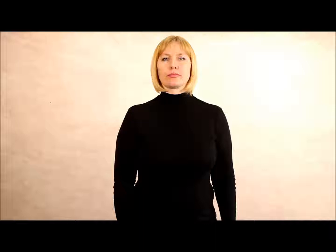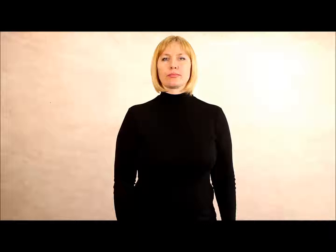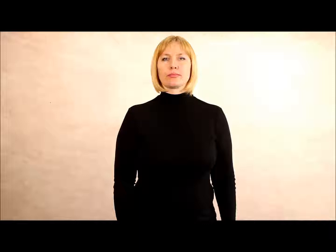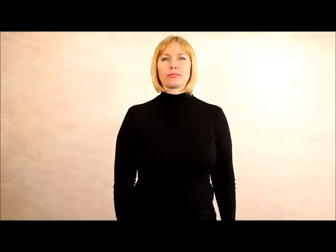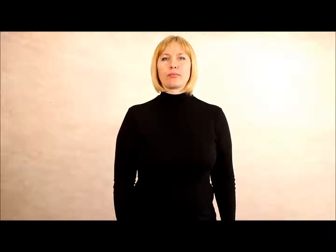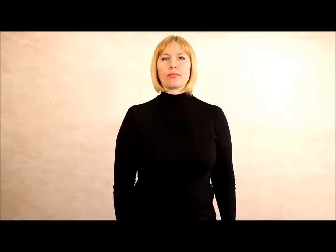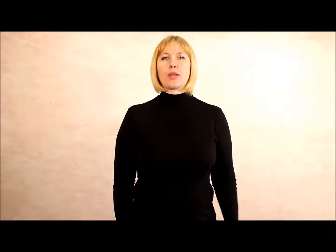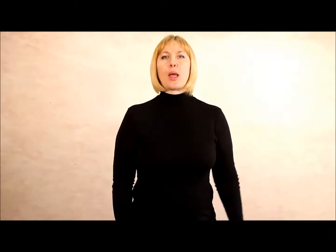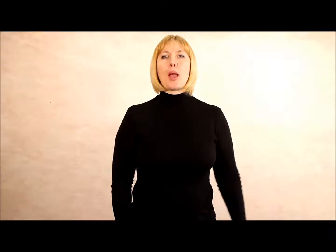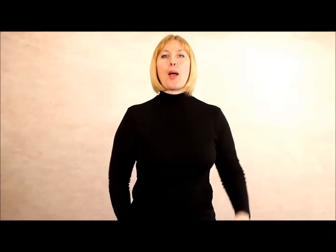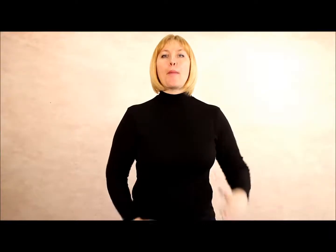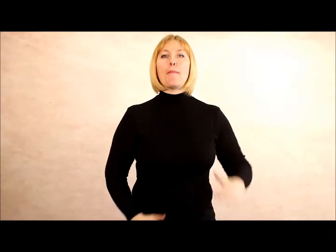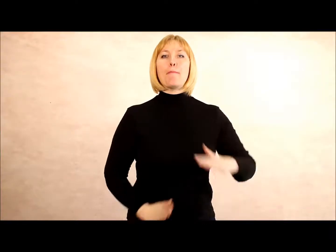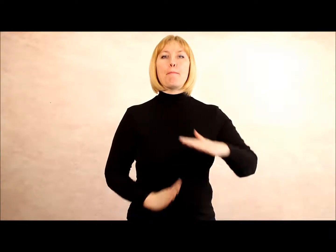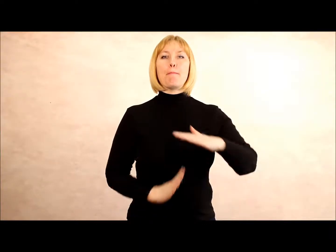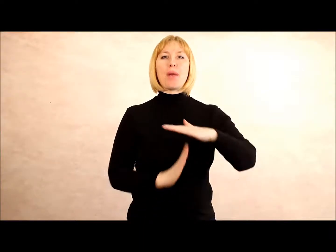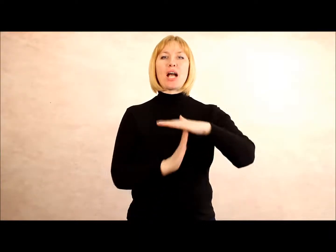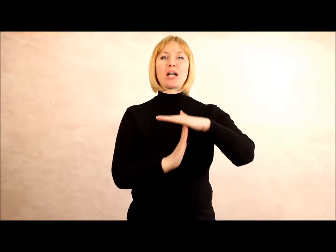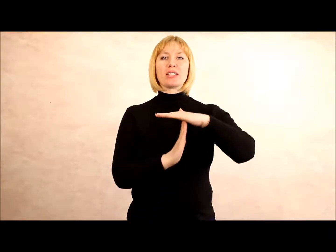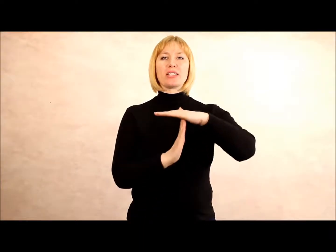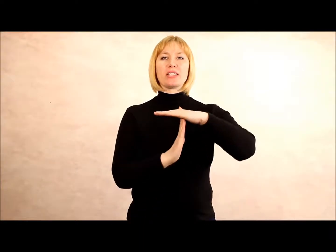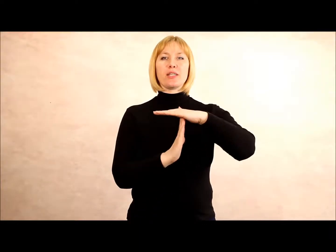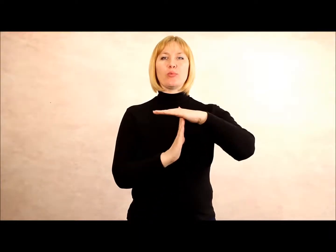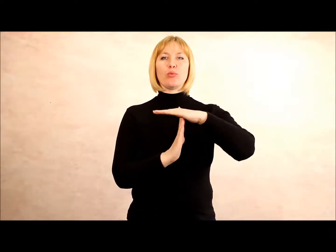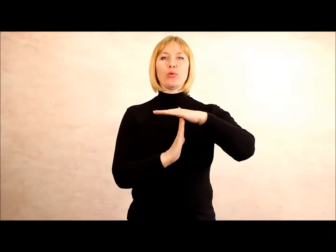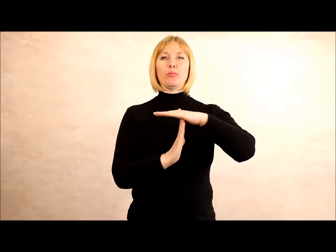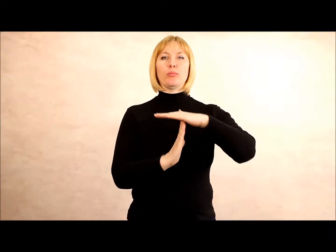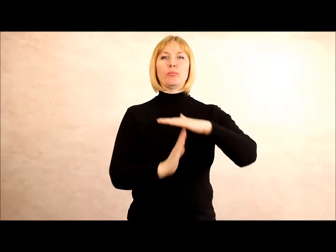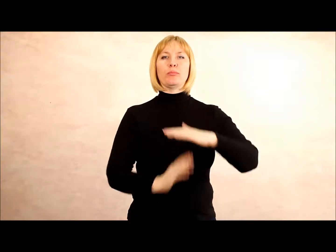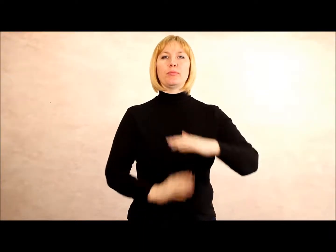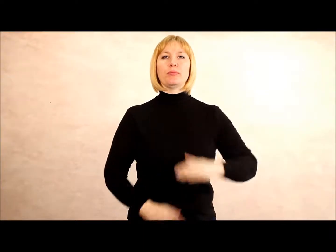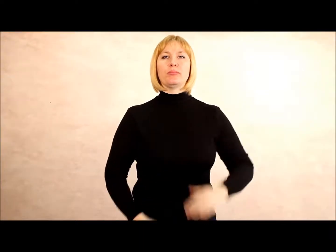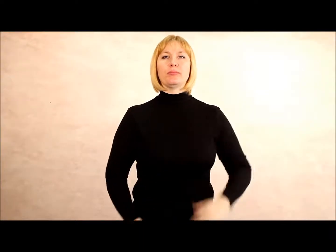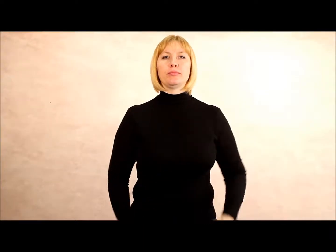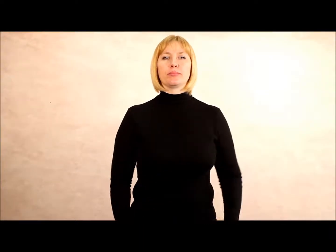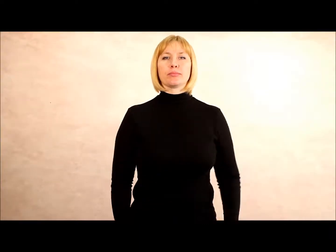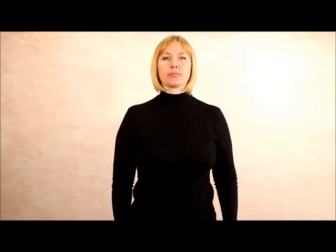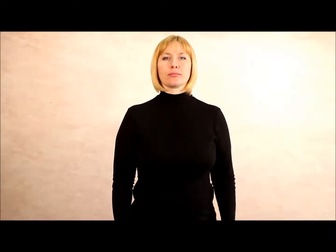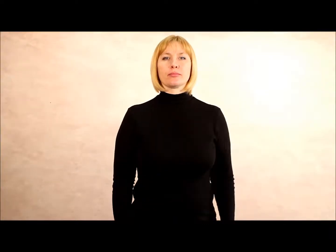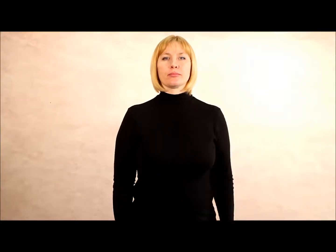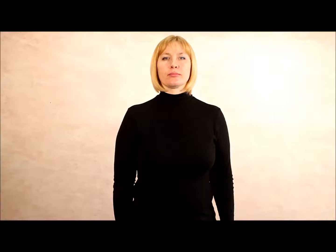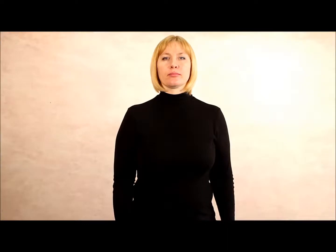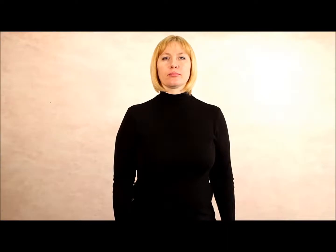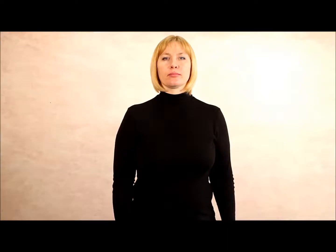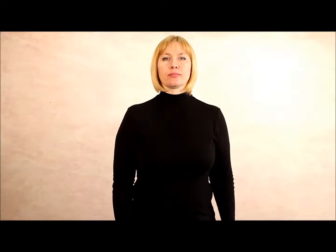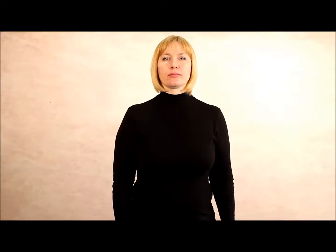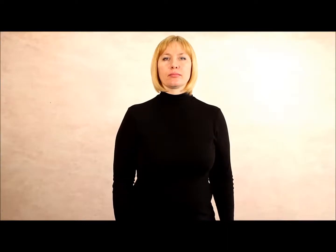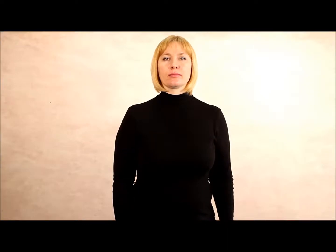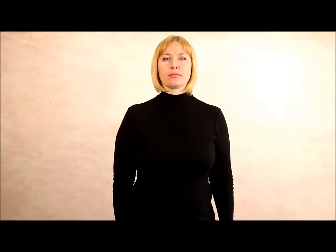Maximum